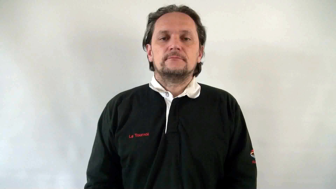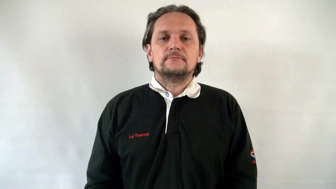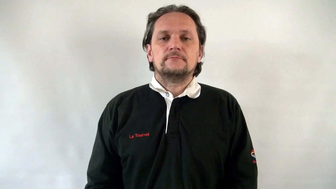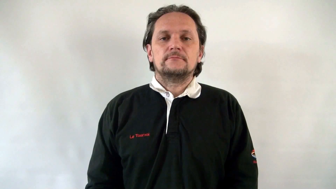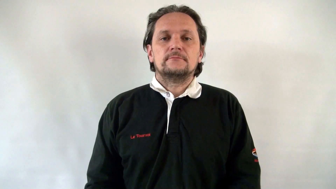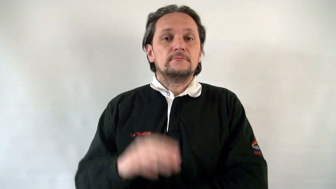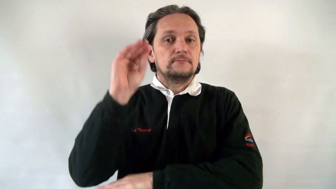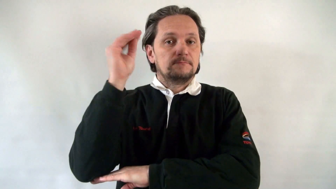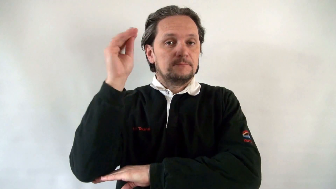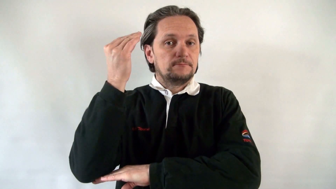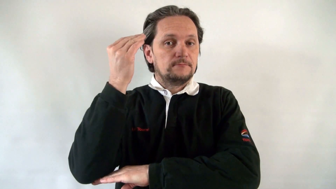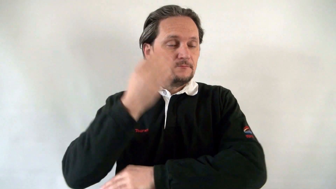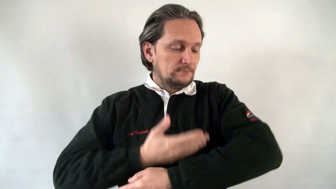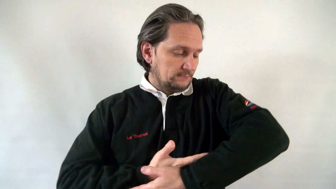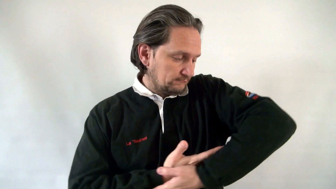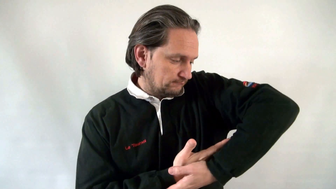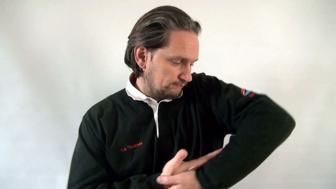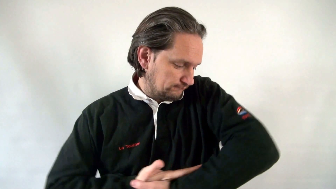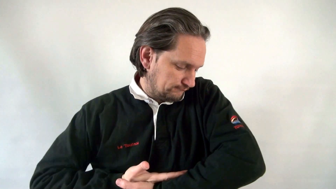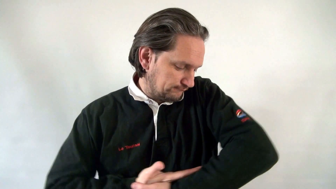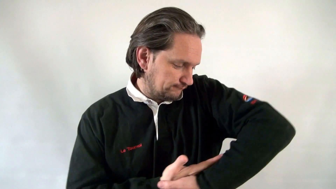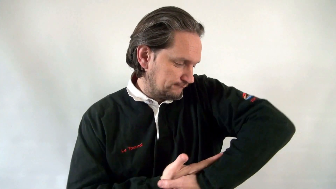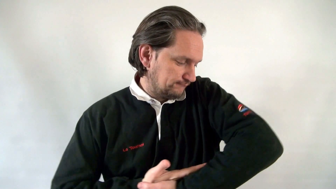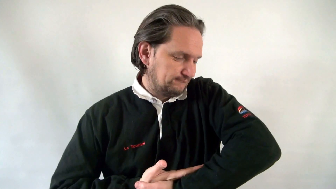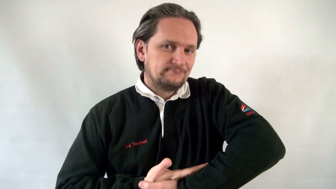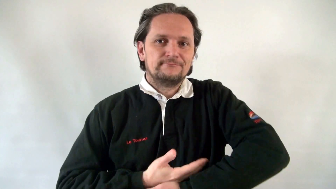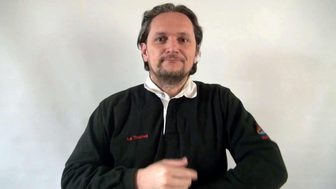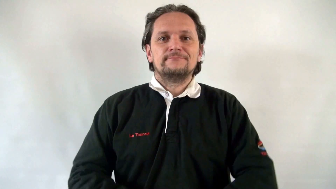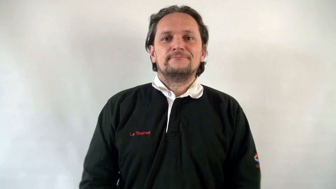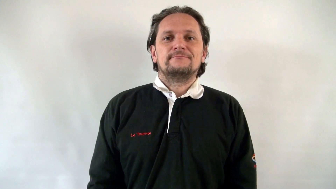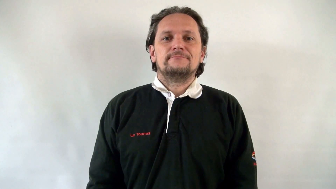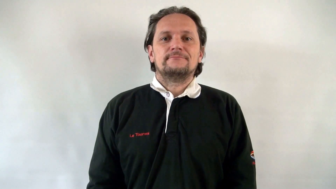Bercer